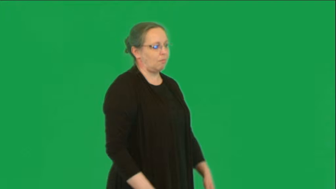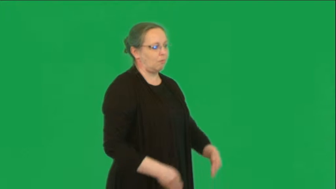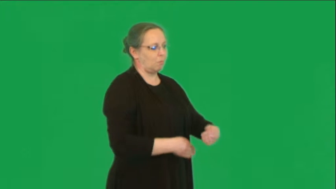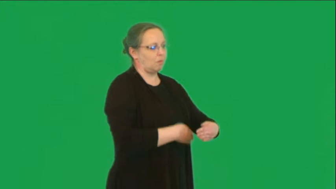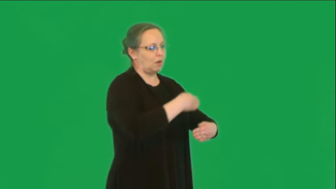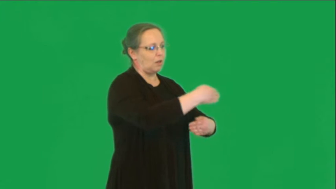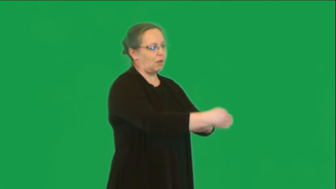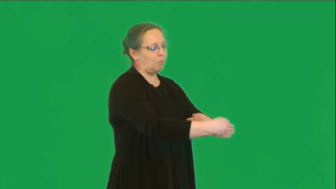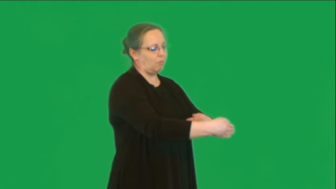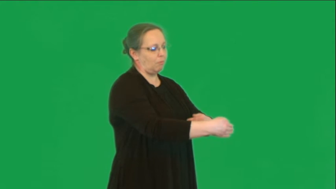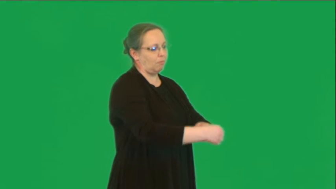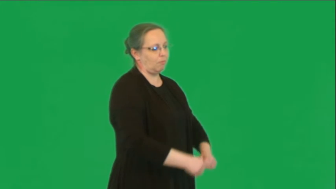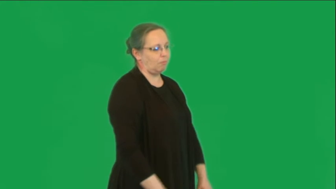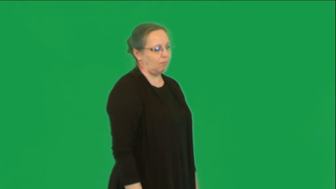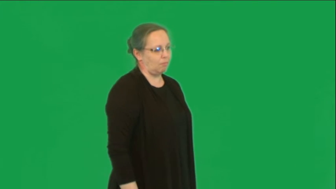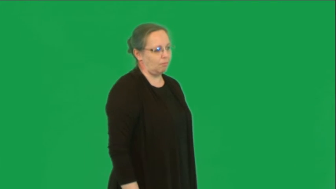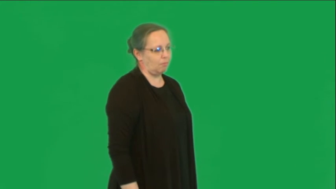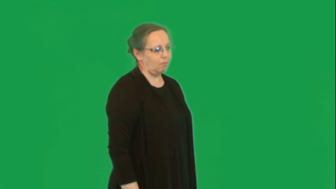etap